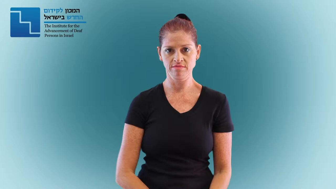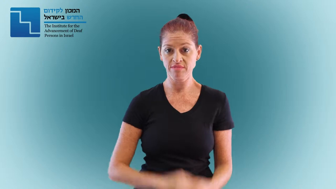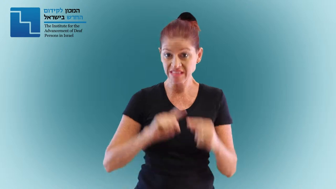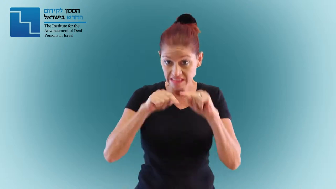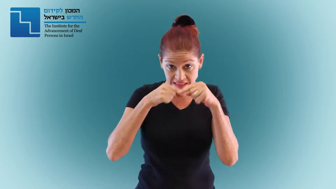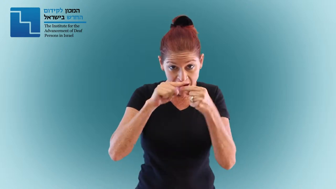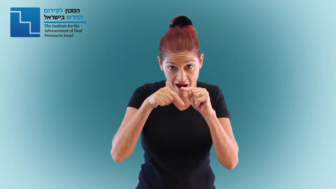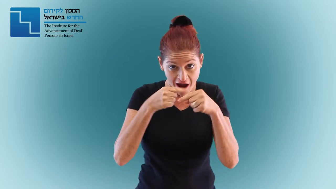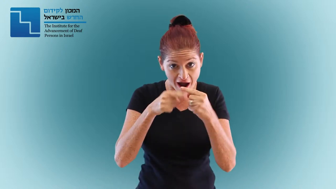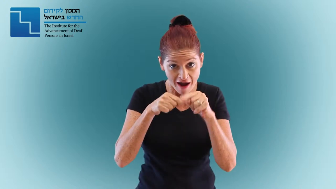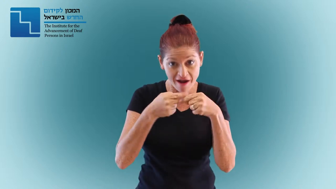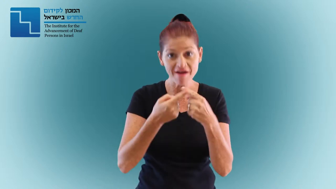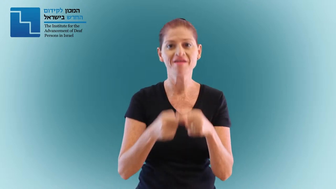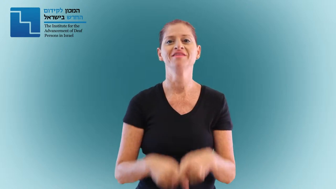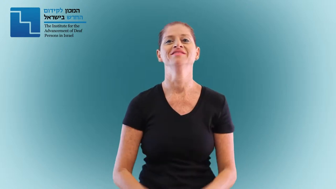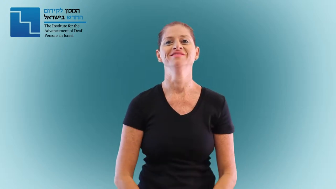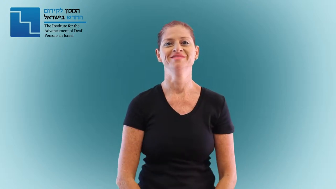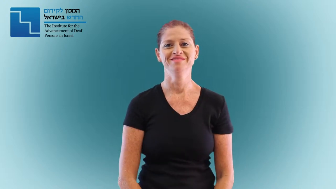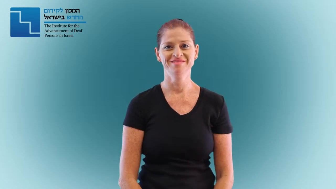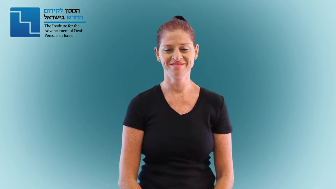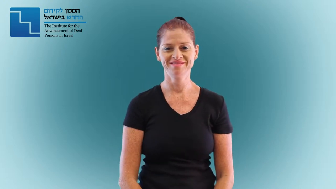לסרוג